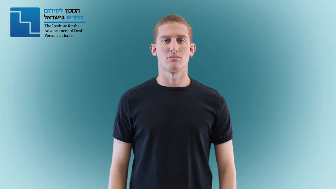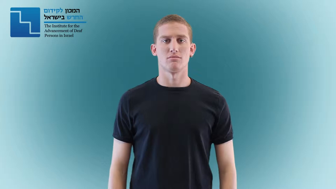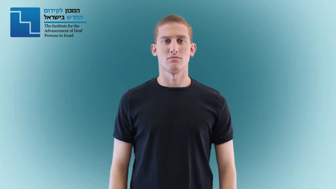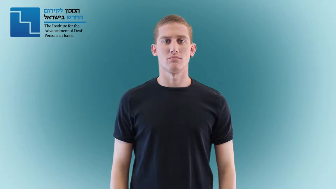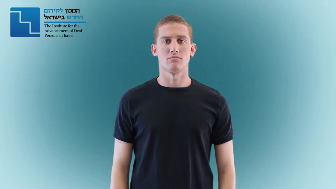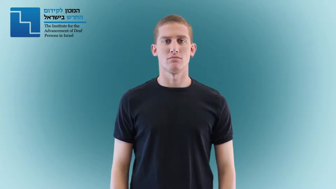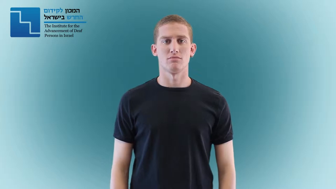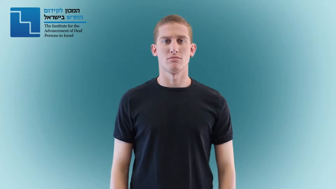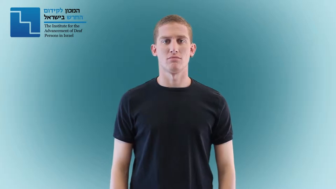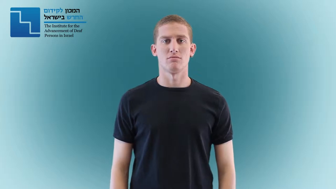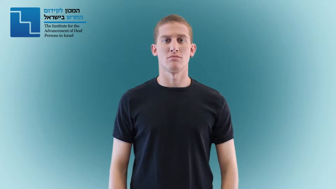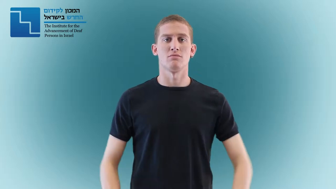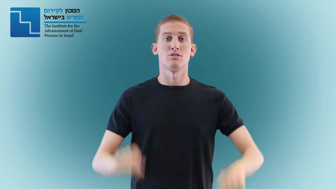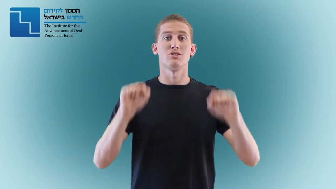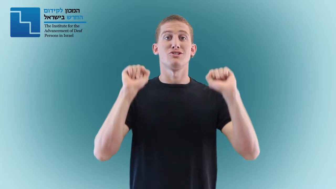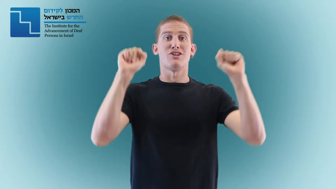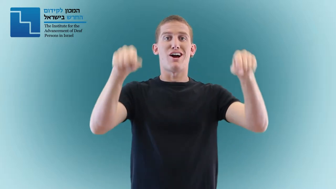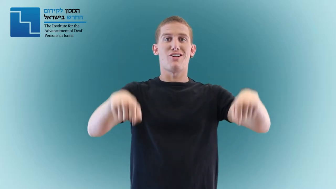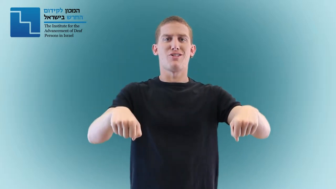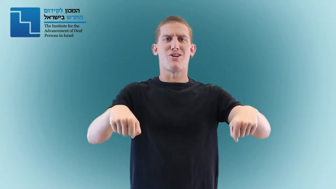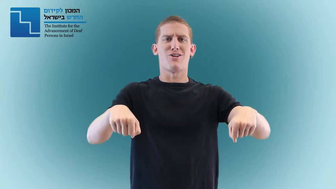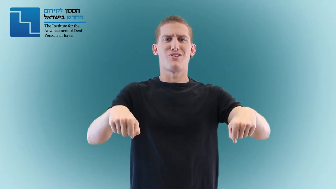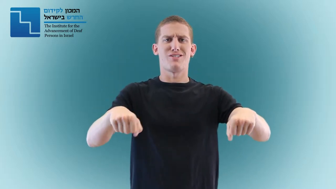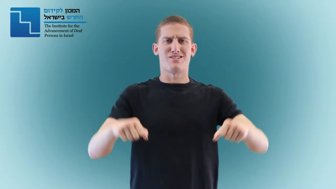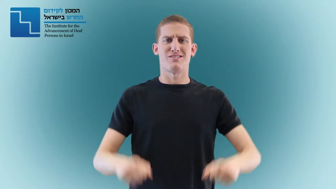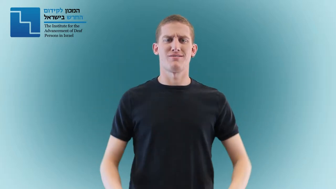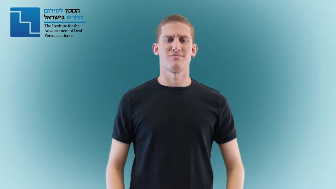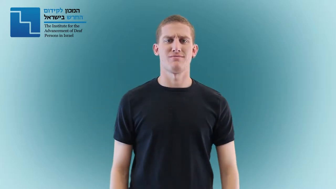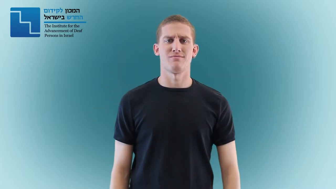שלטון